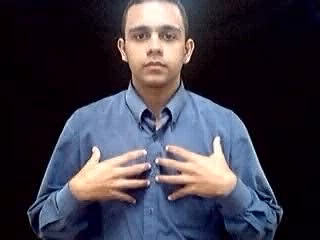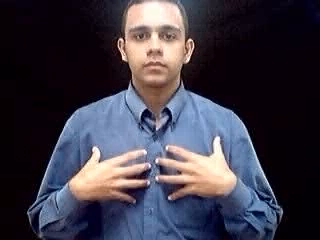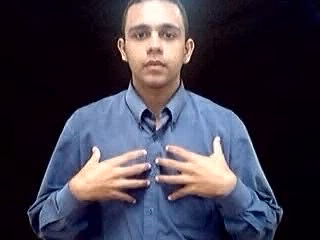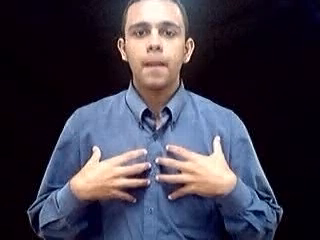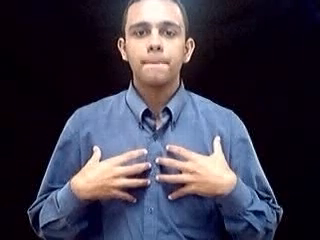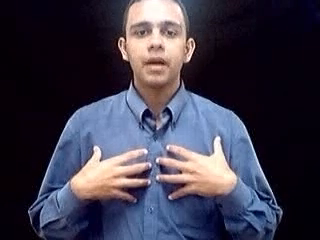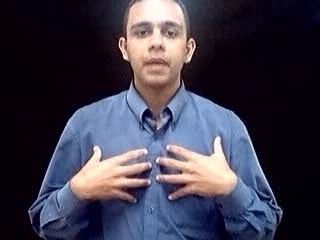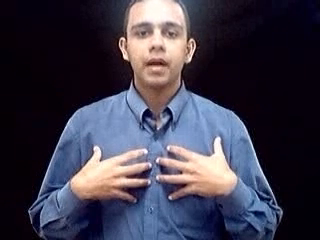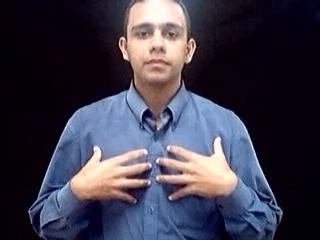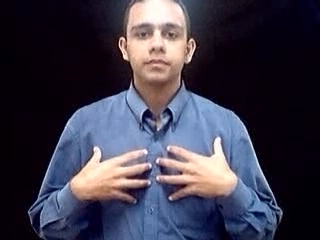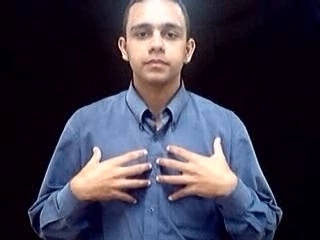mama